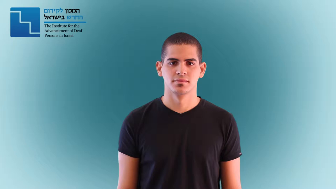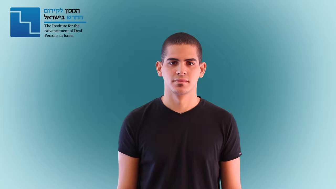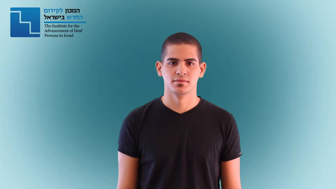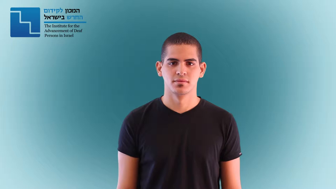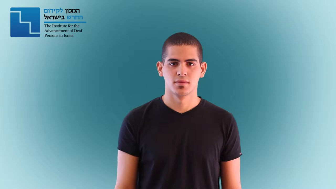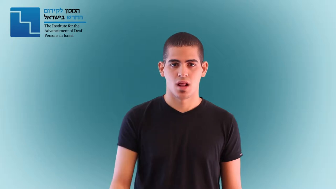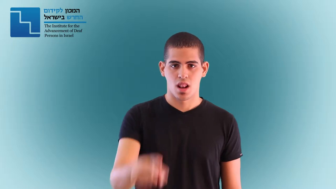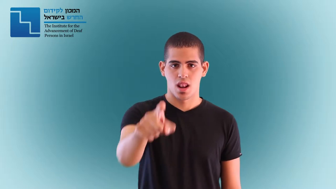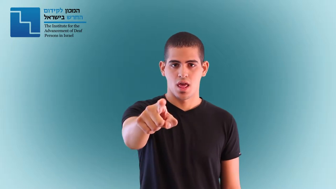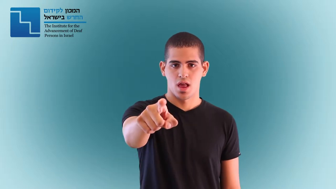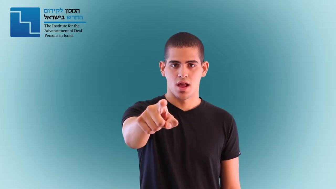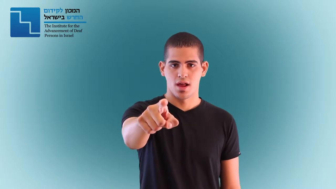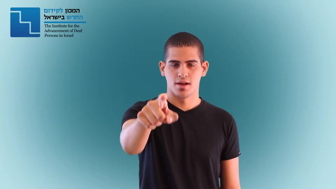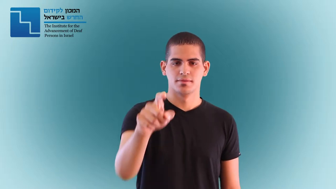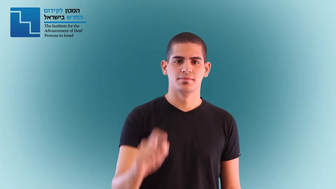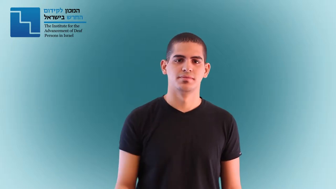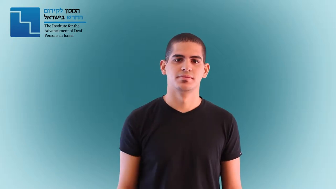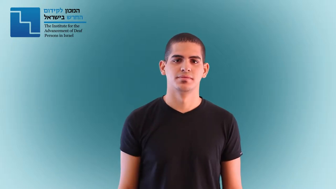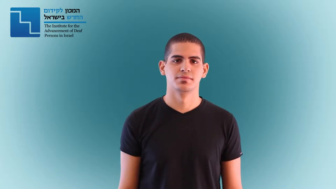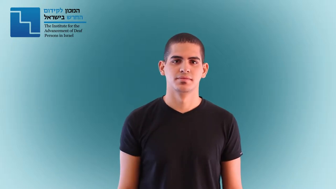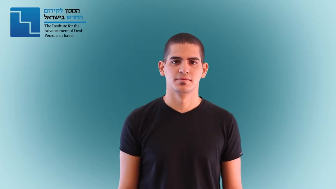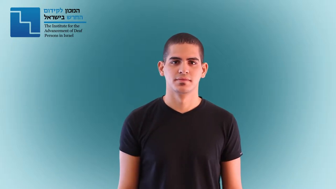לך